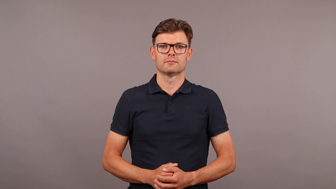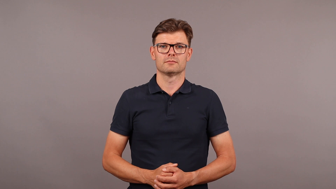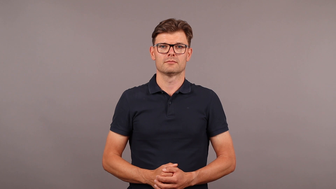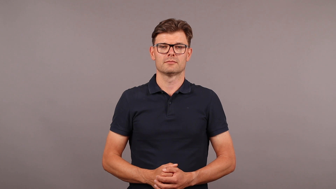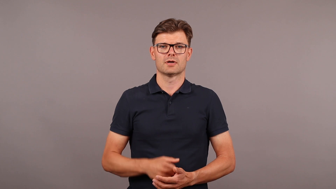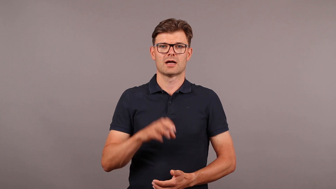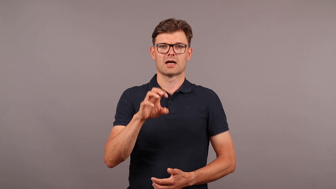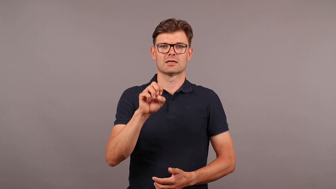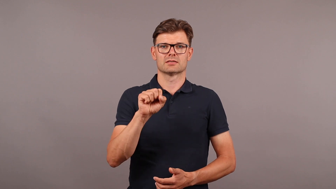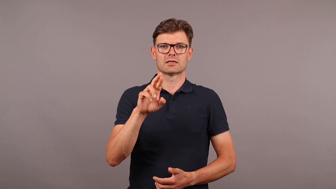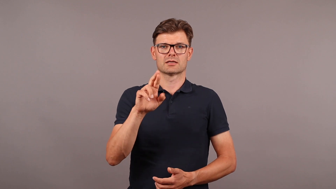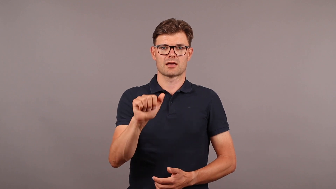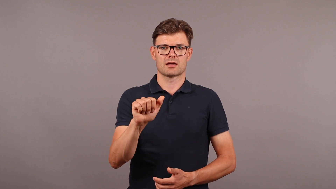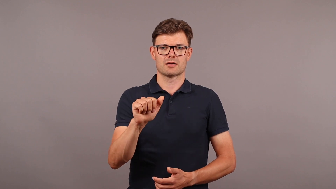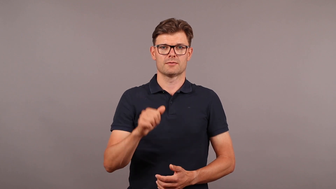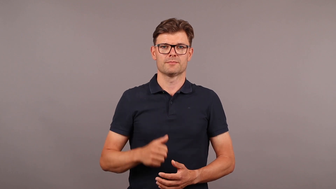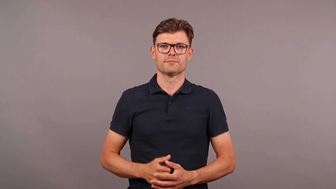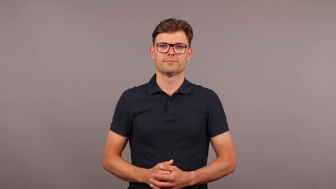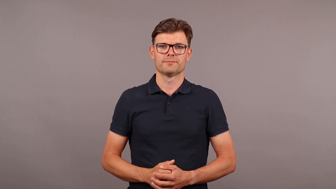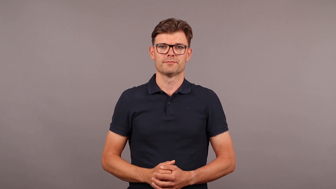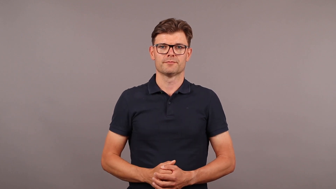Esra